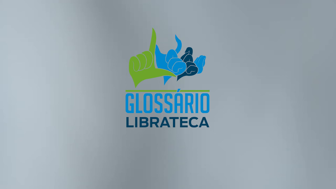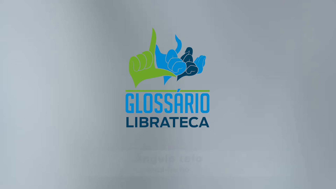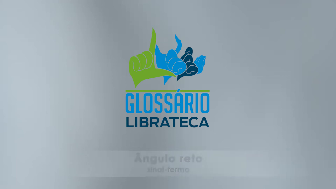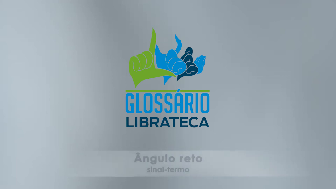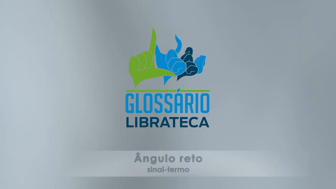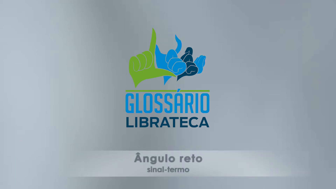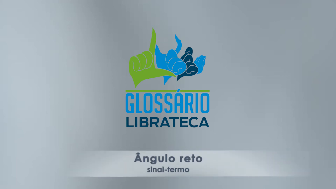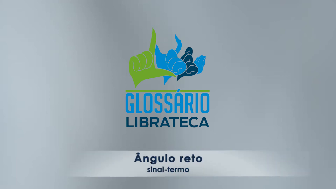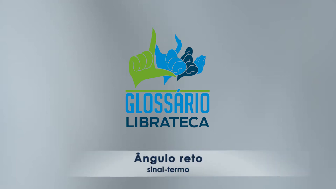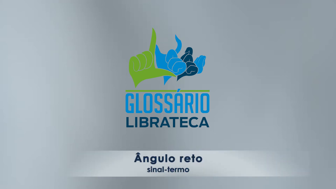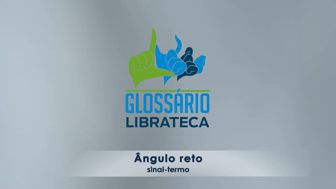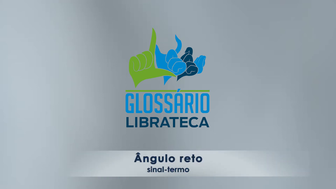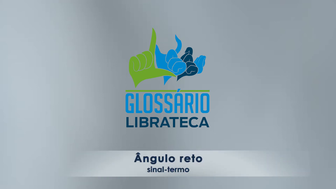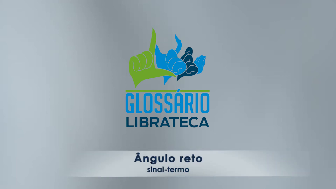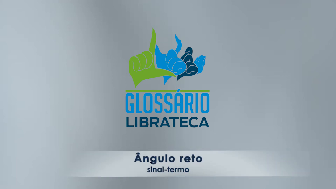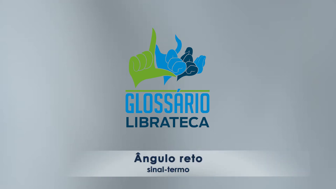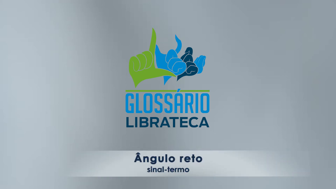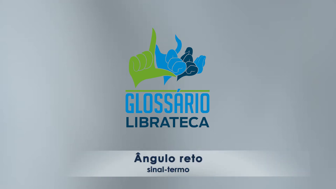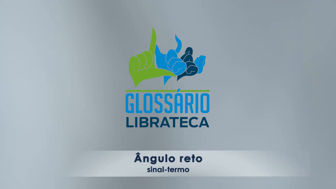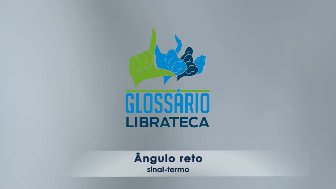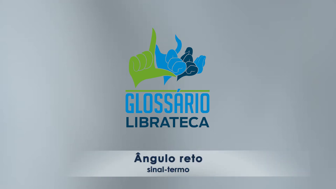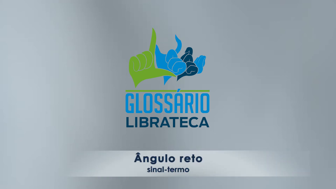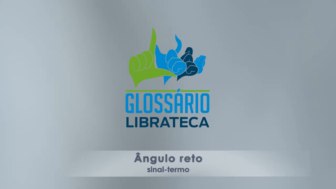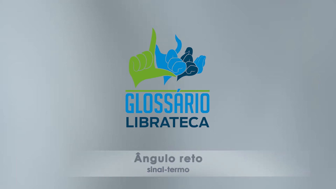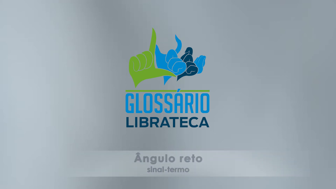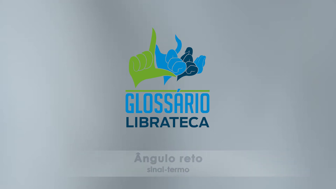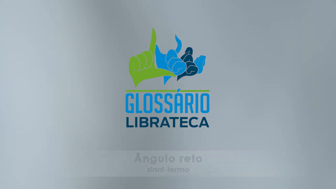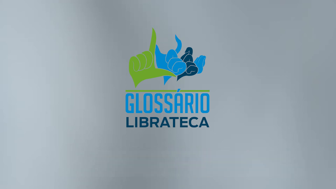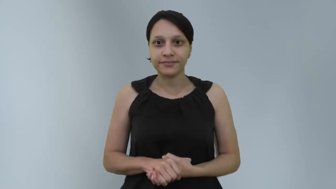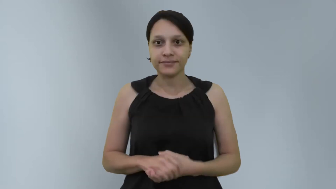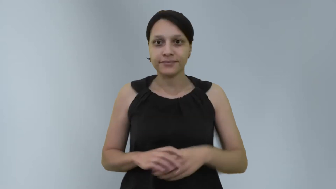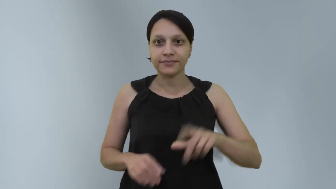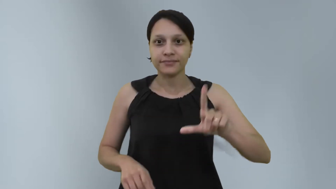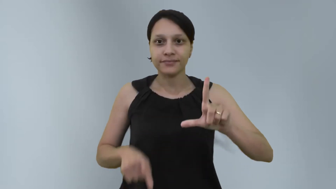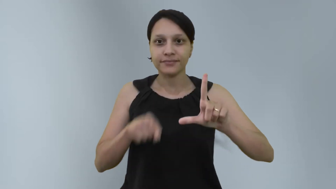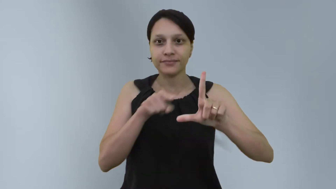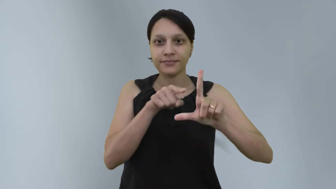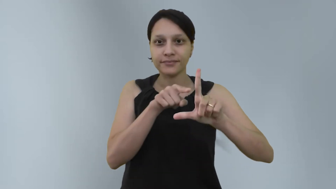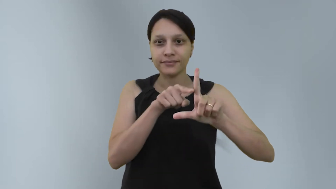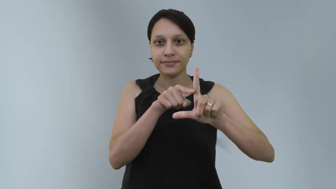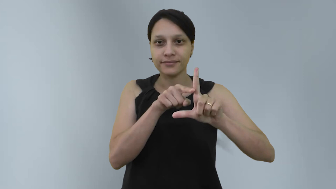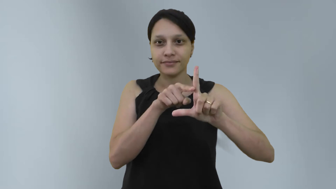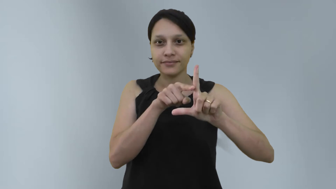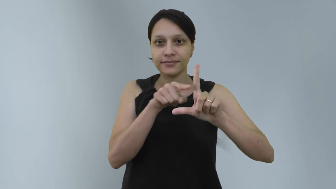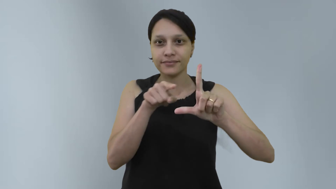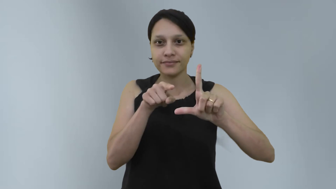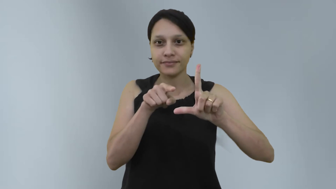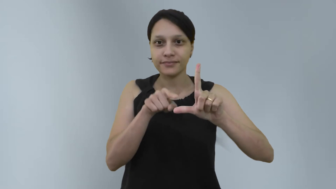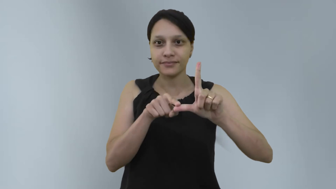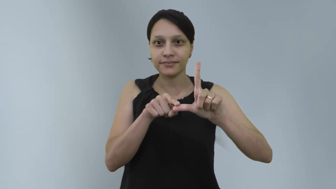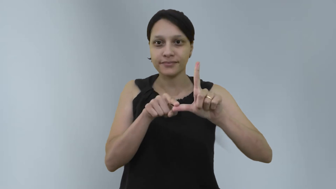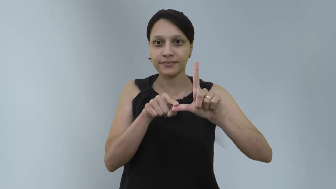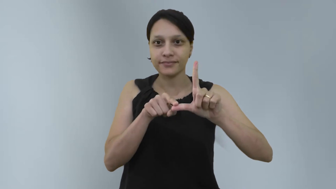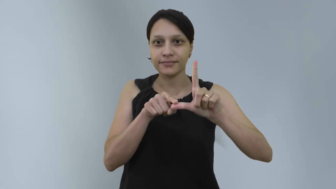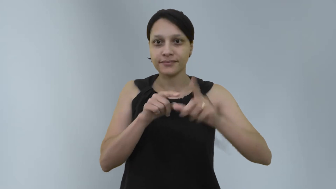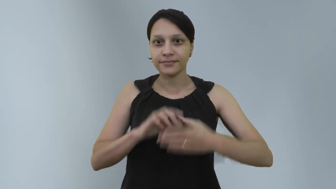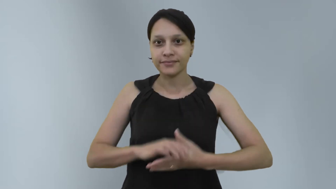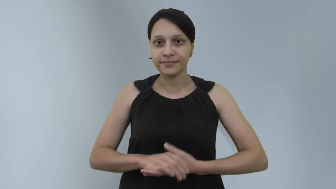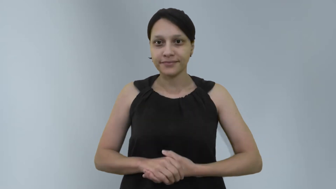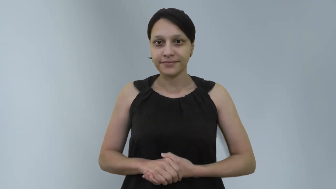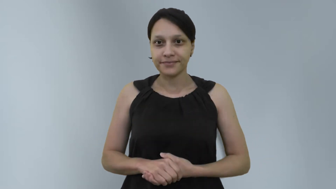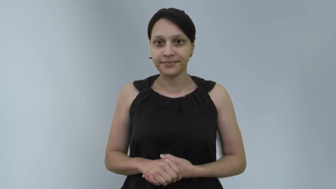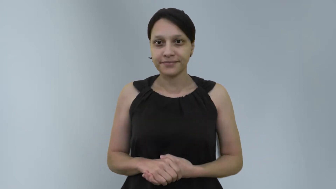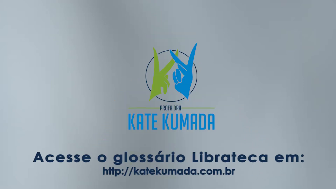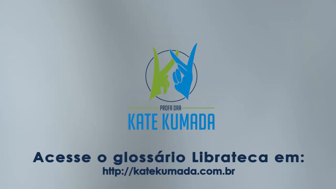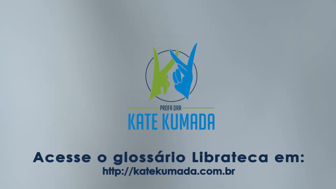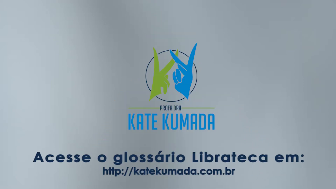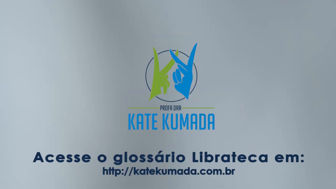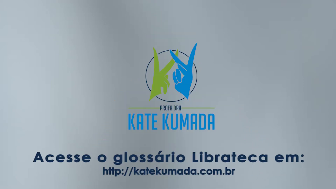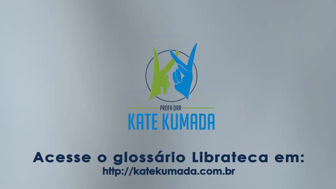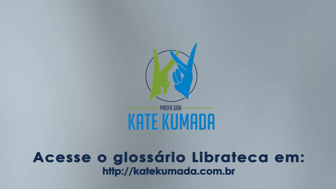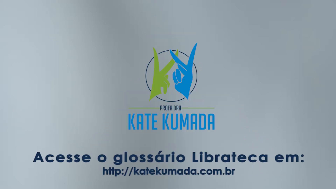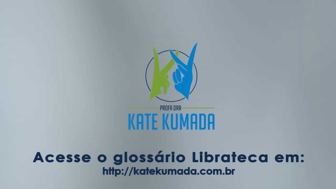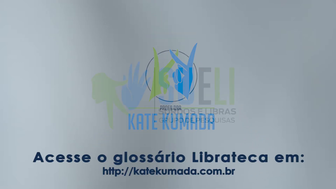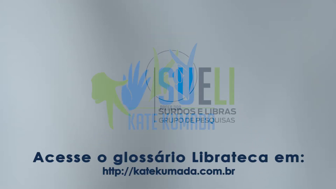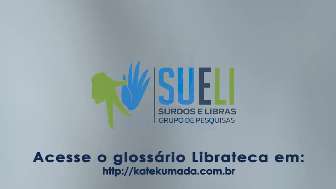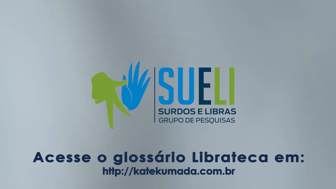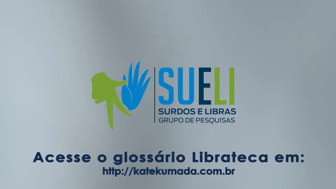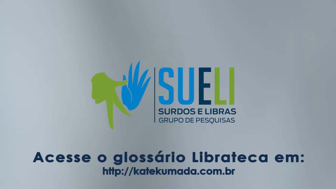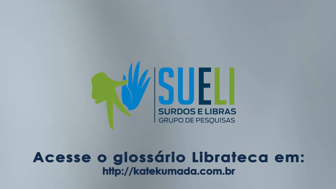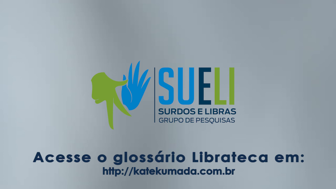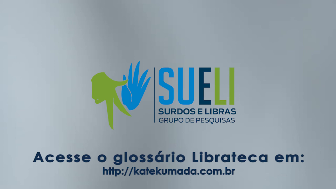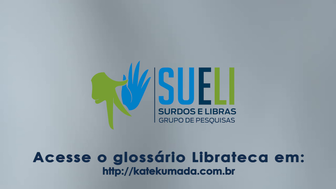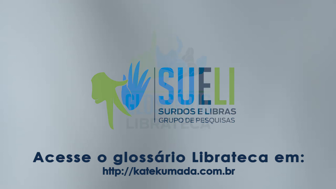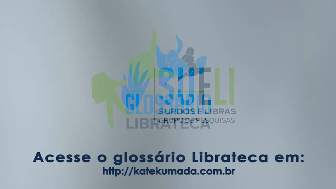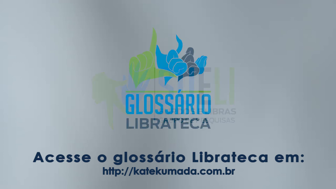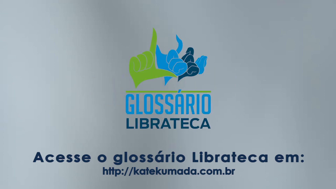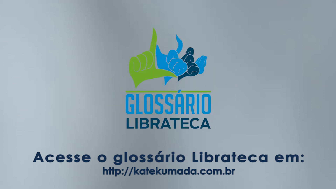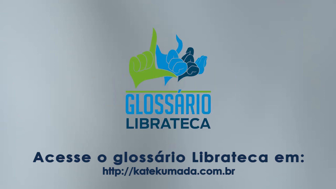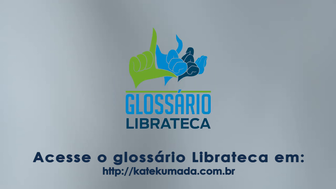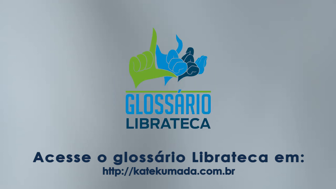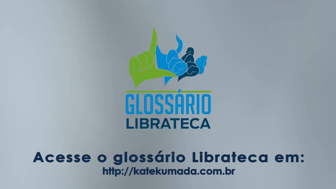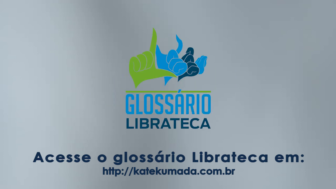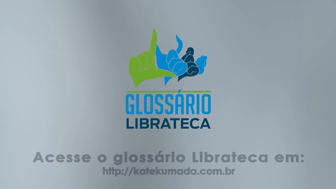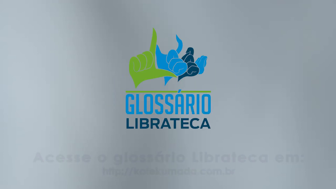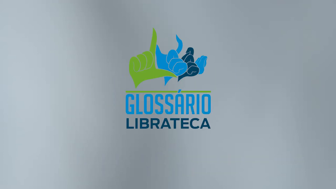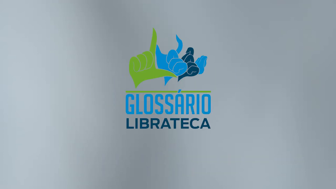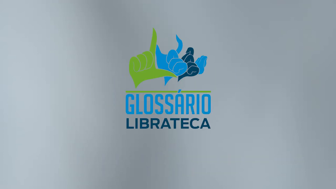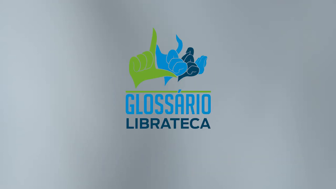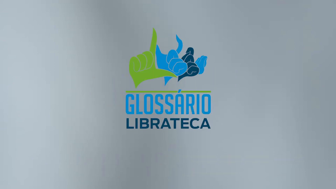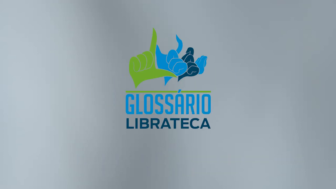Ângulo reto